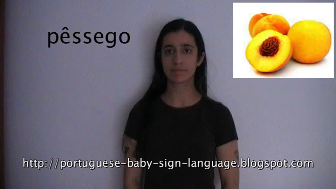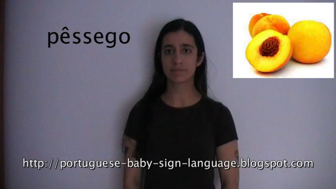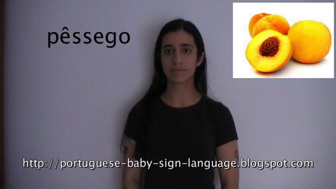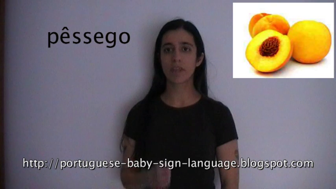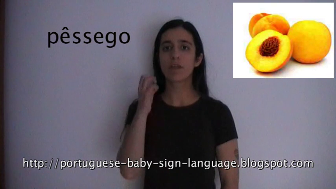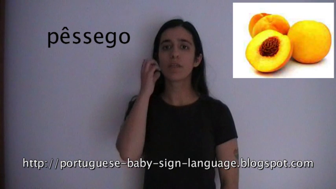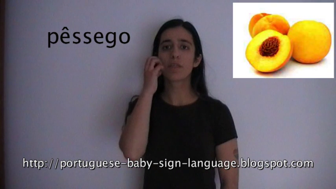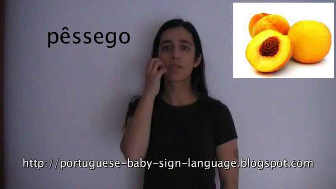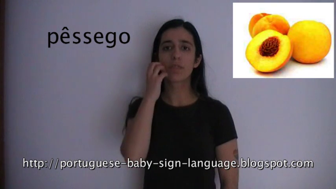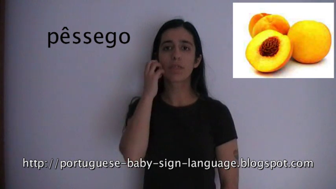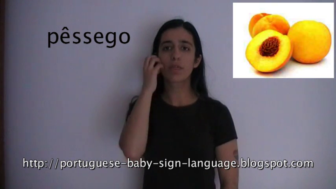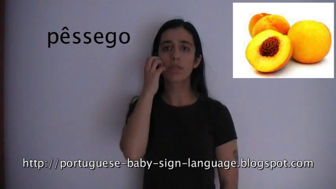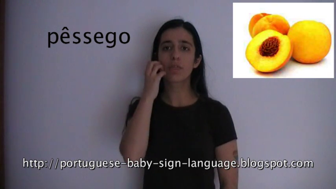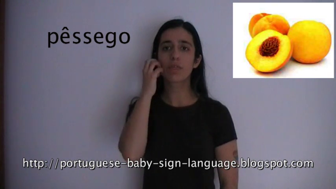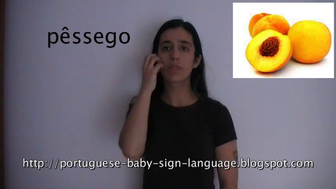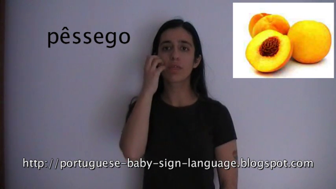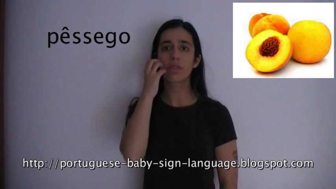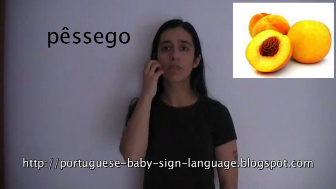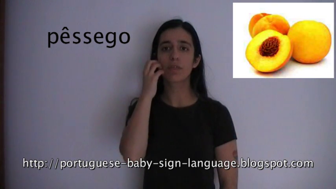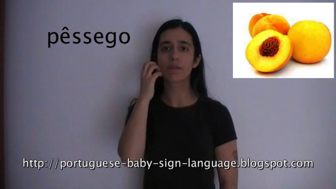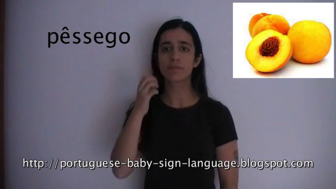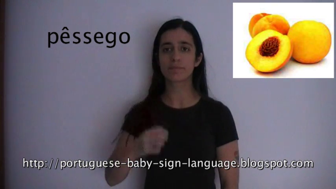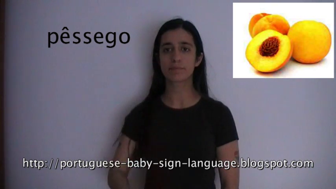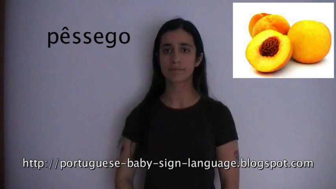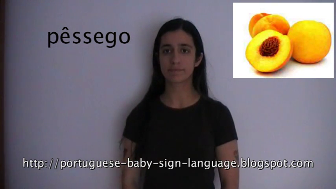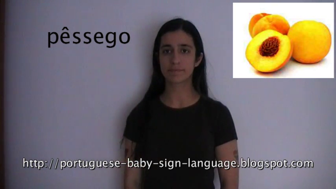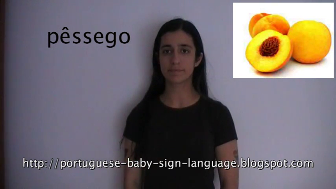pêssego